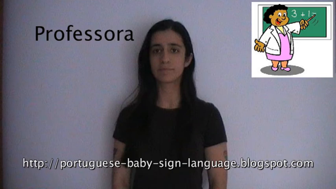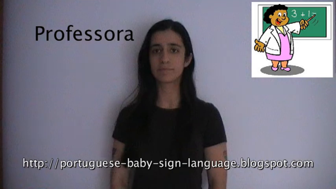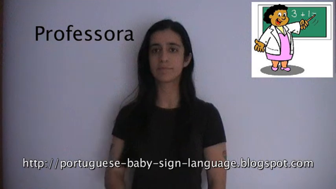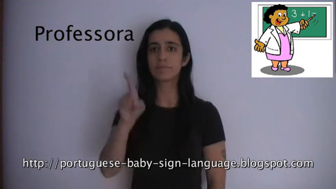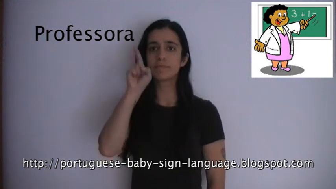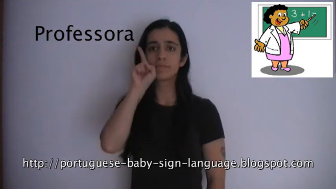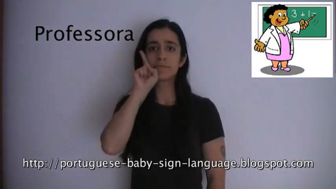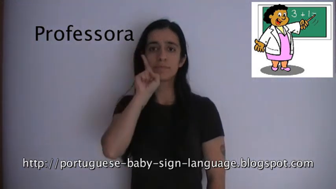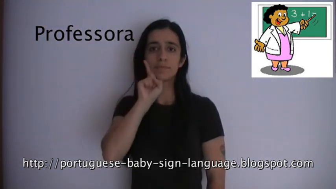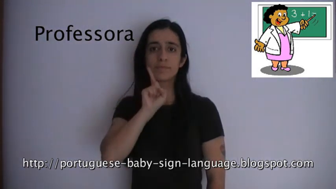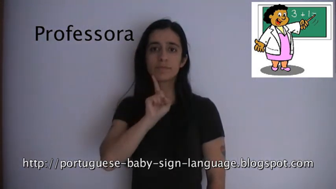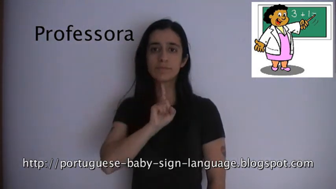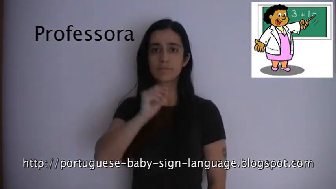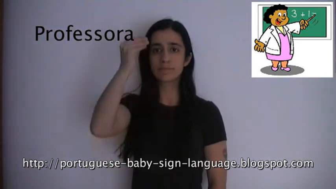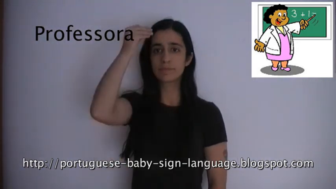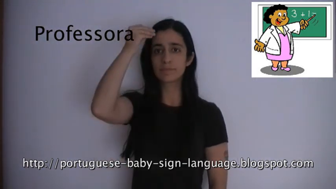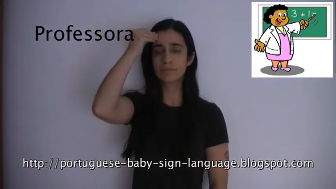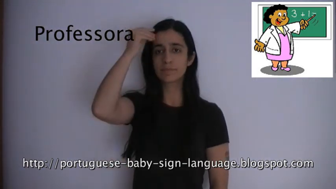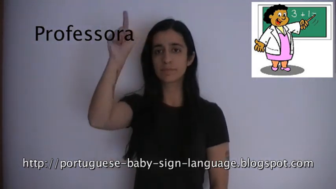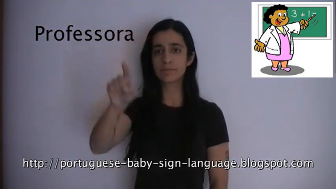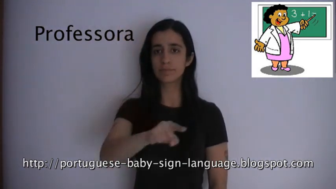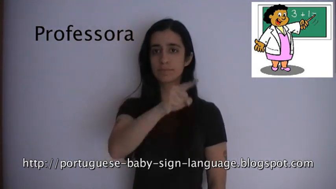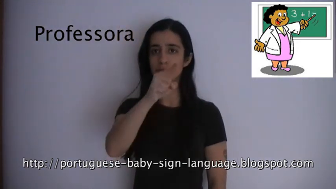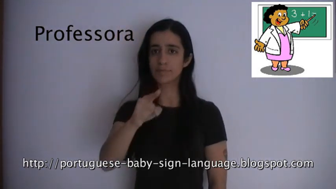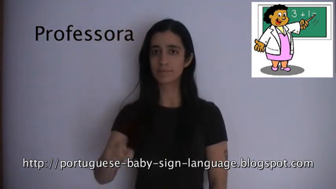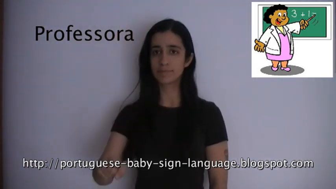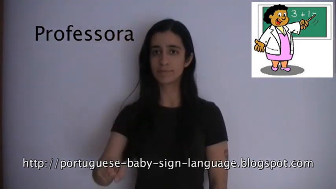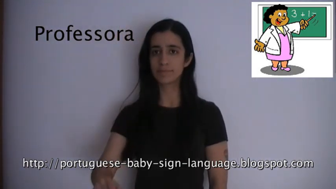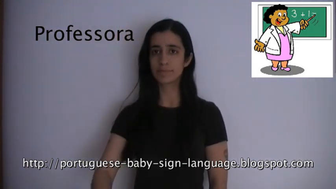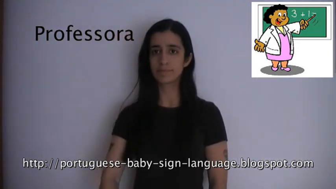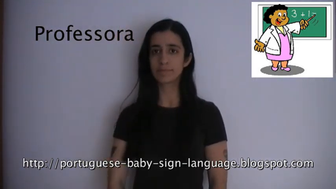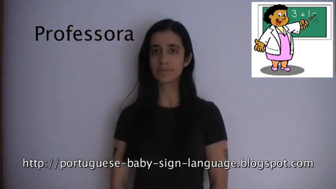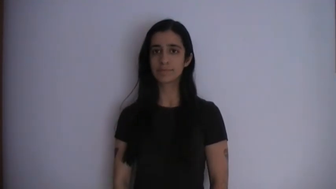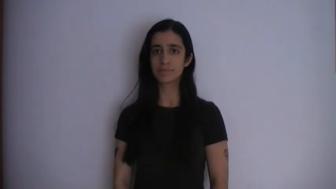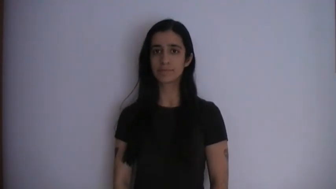professora